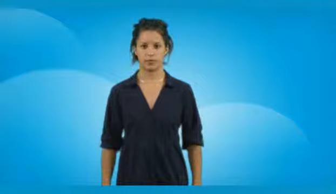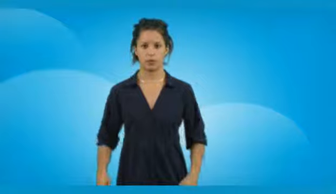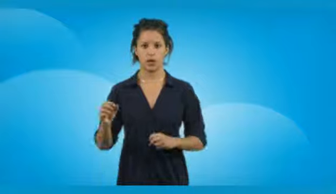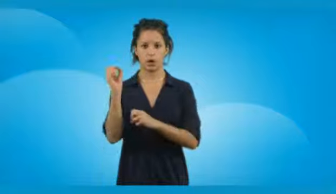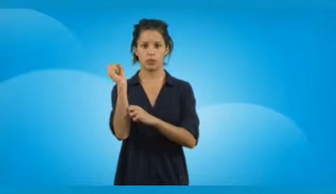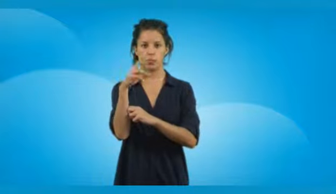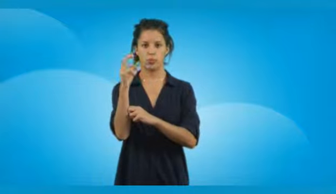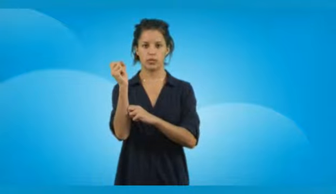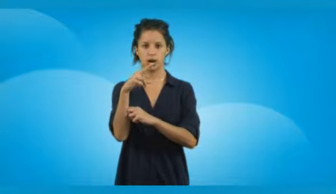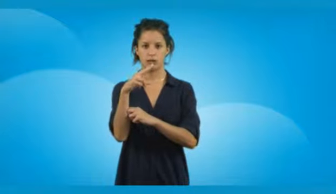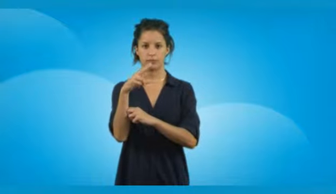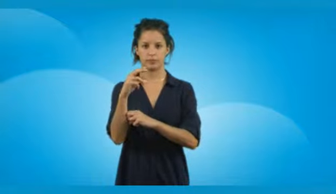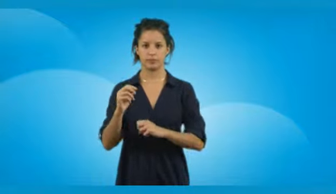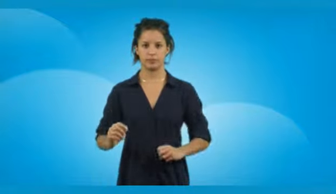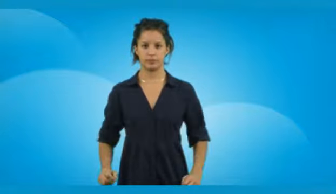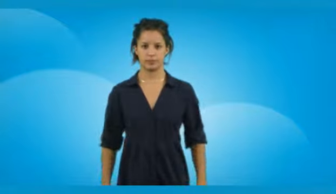Búza